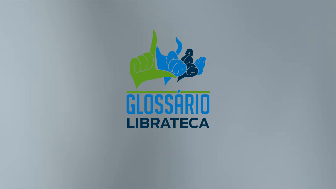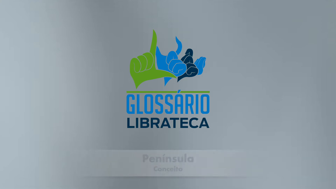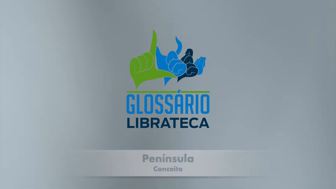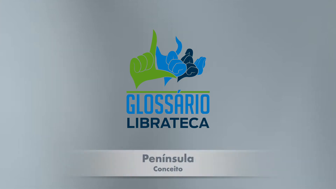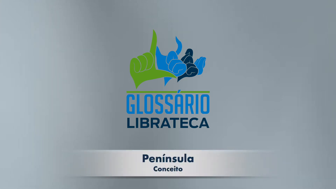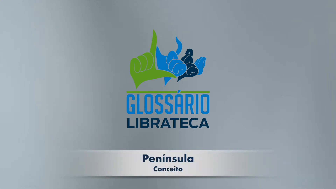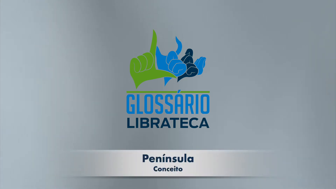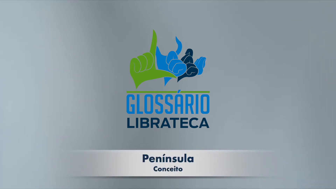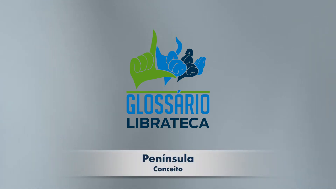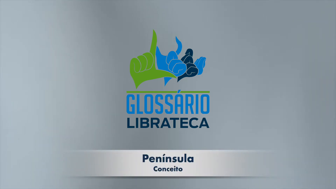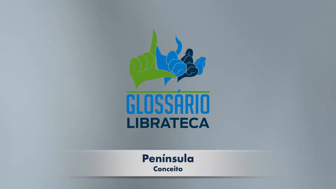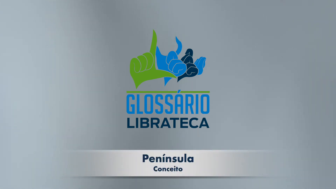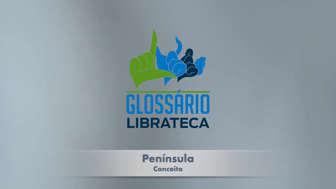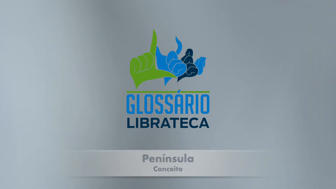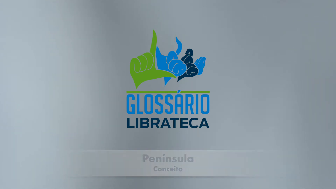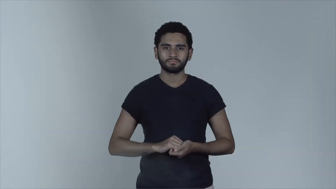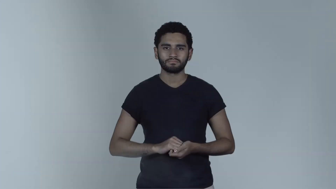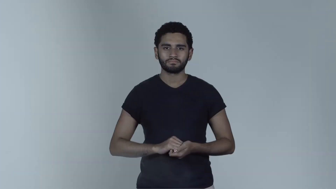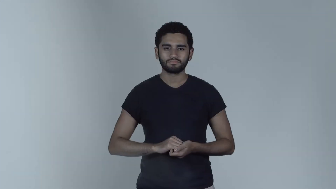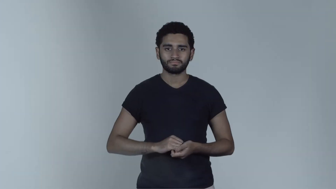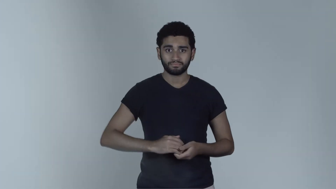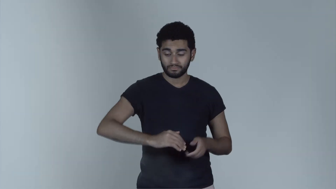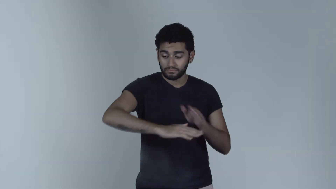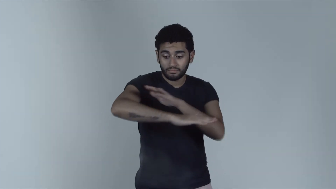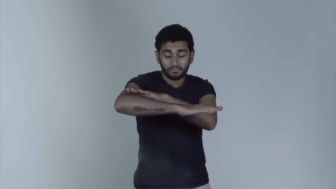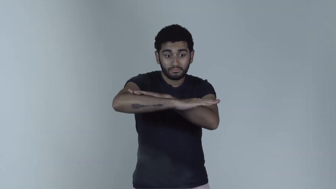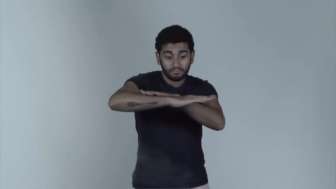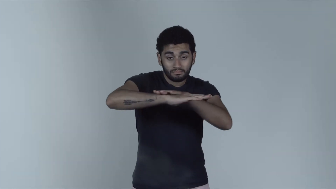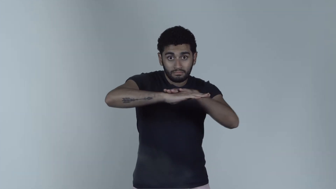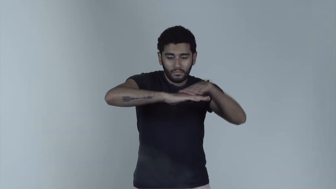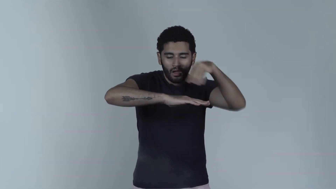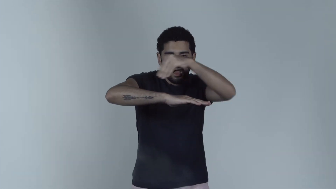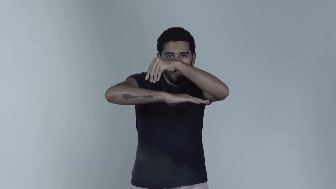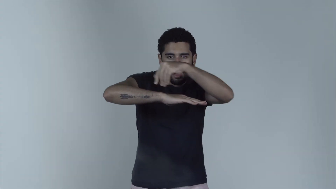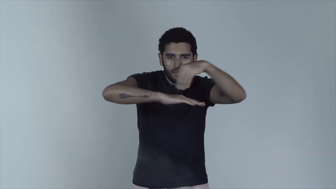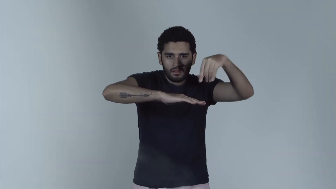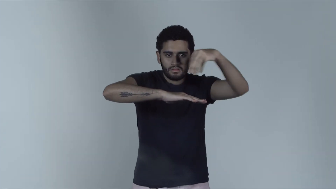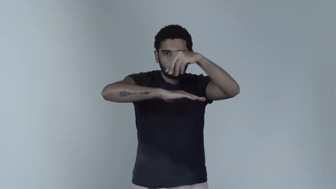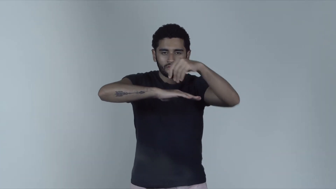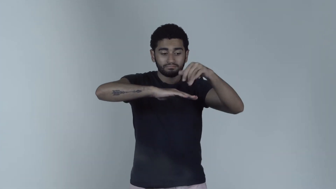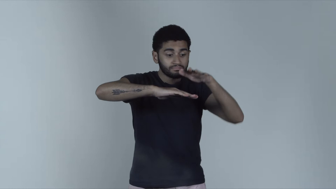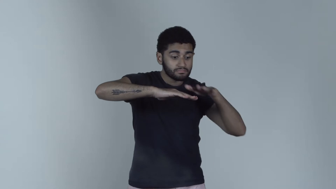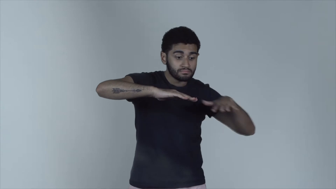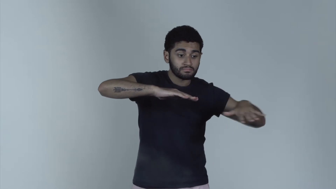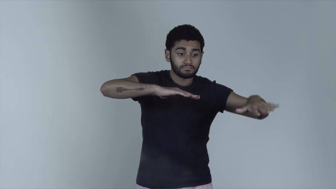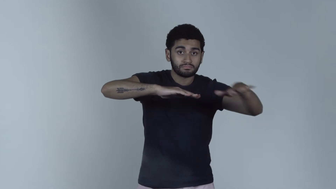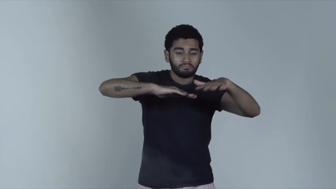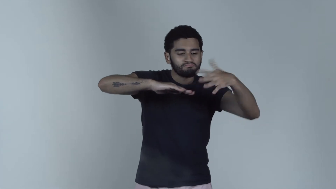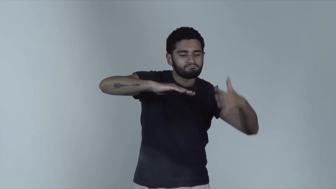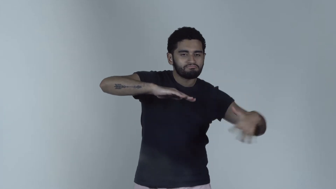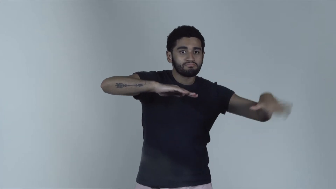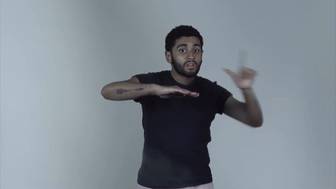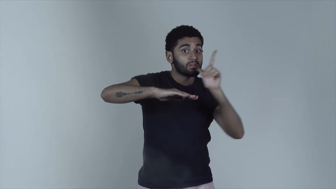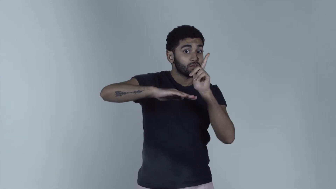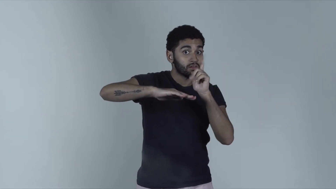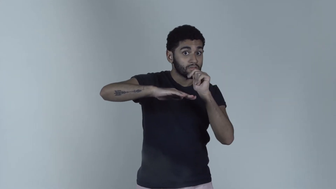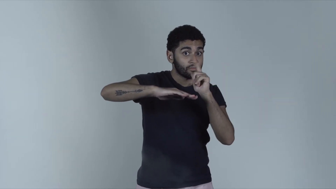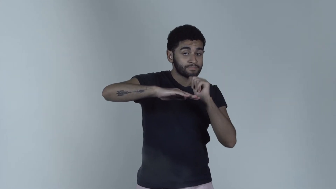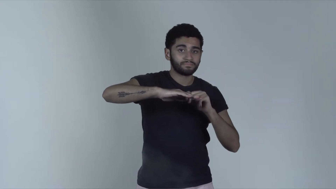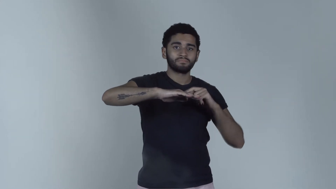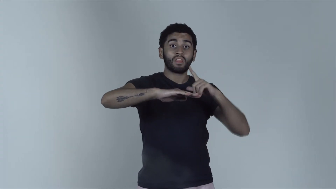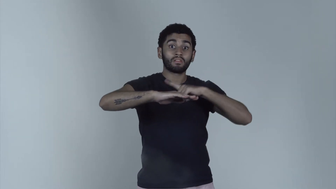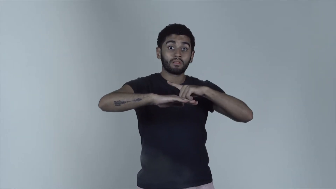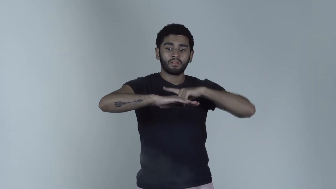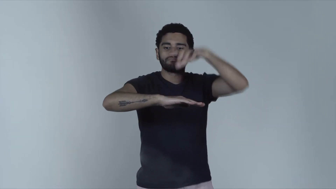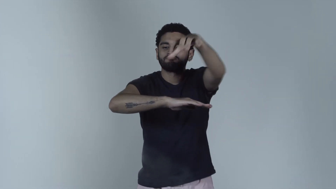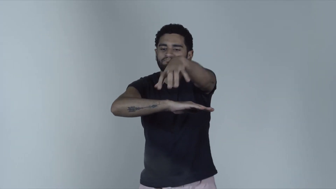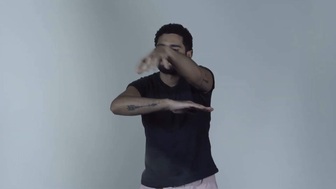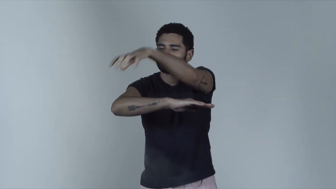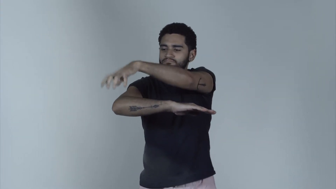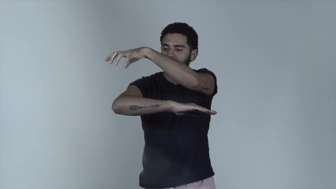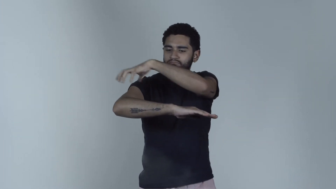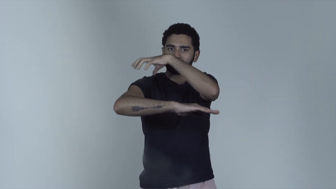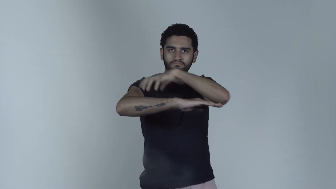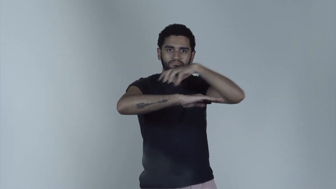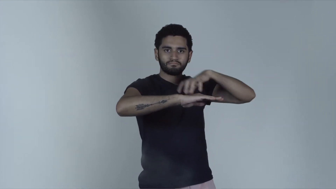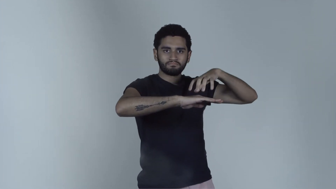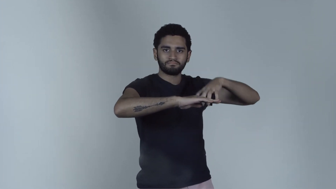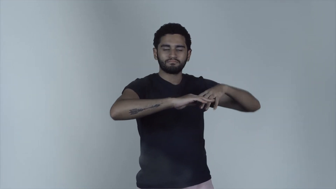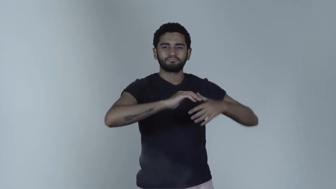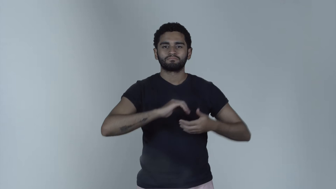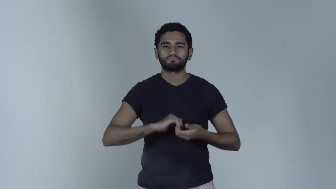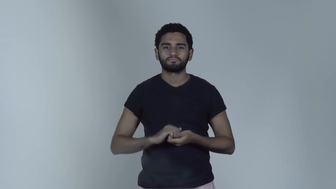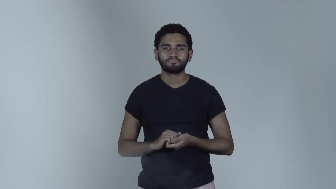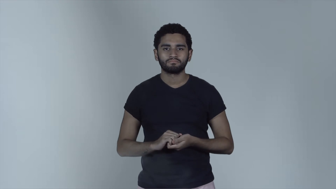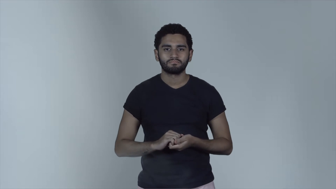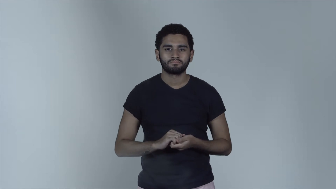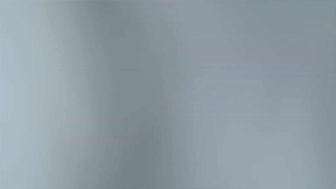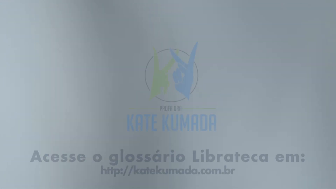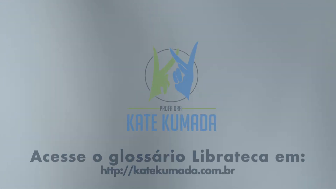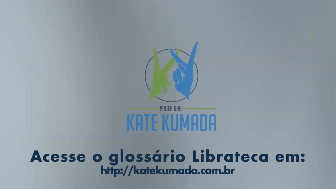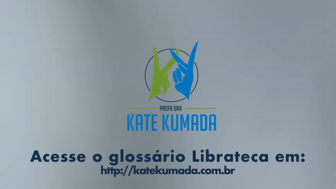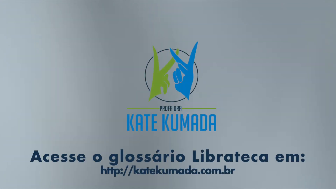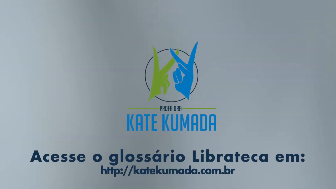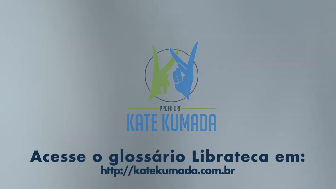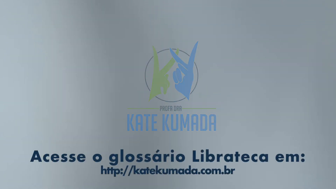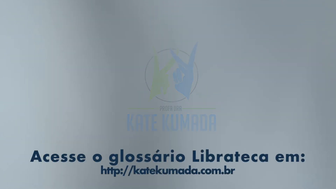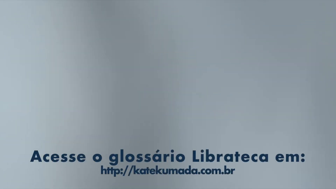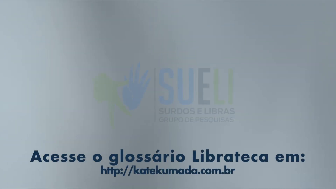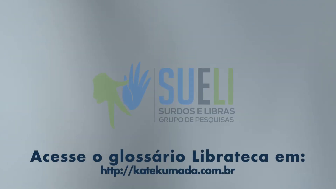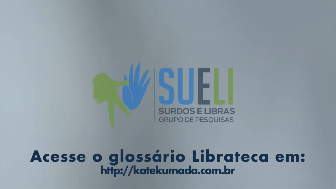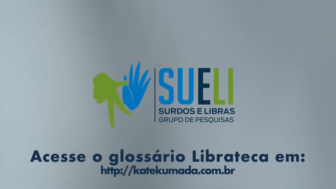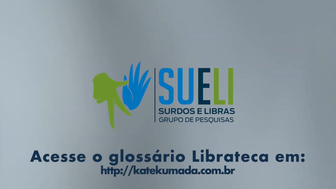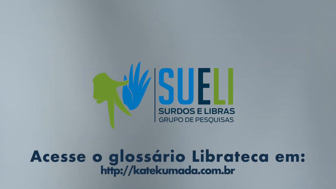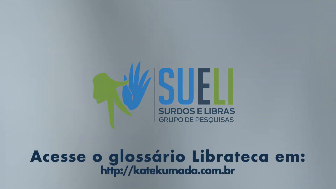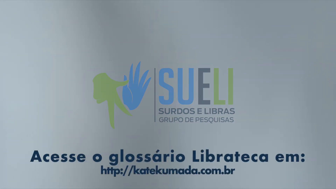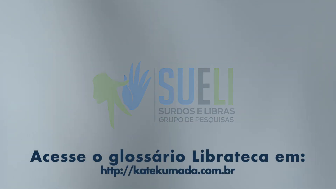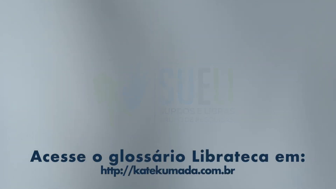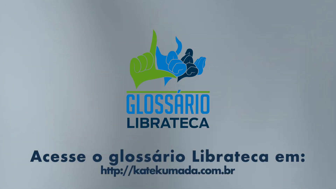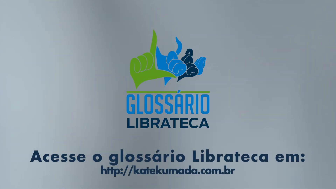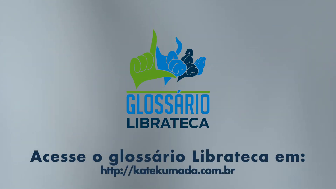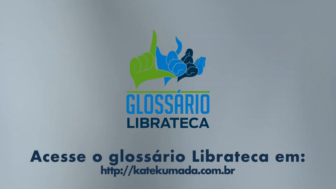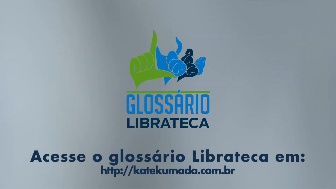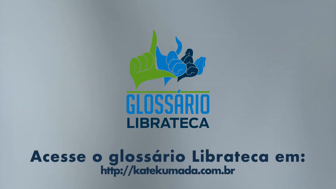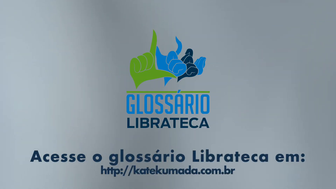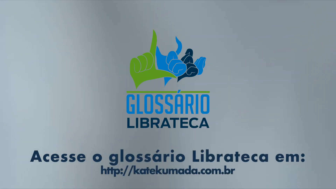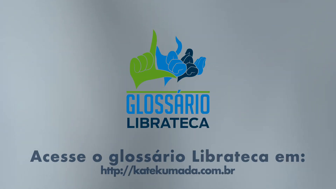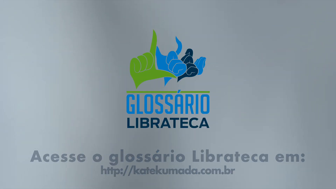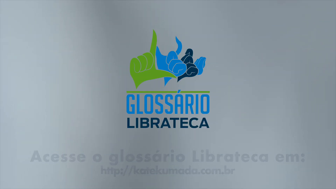Península